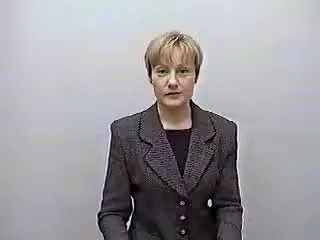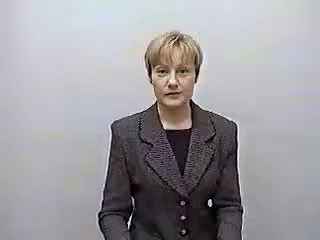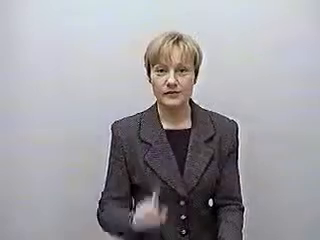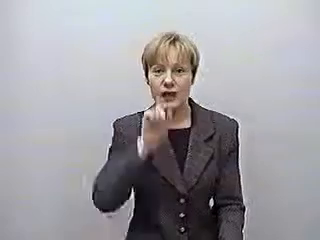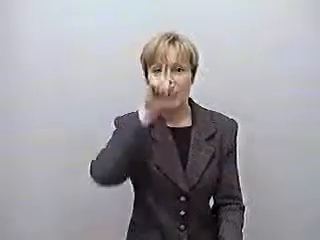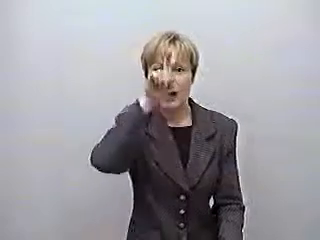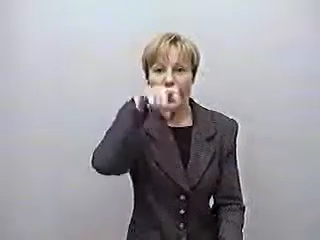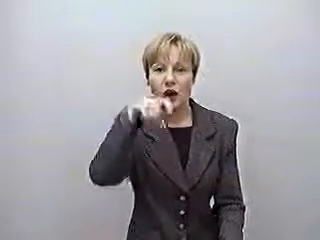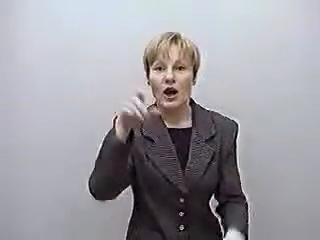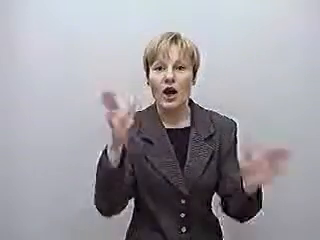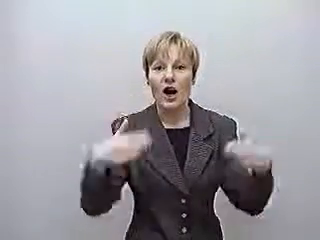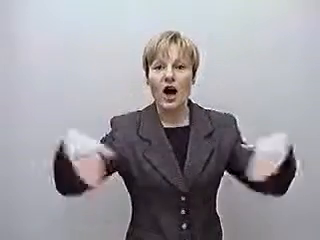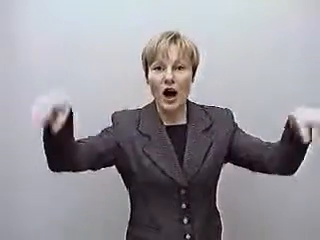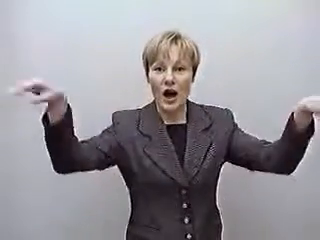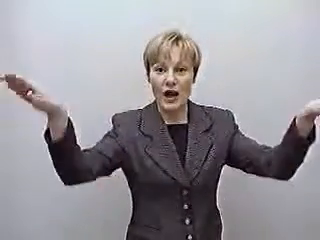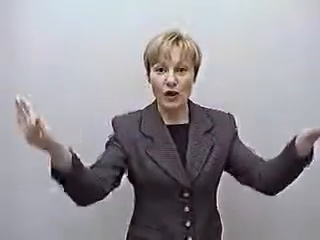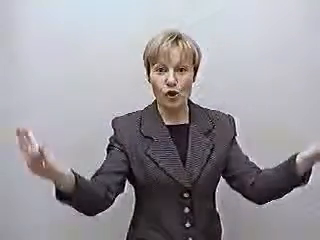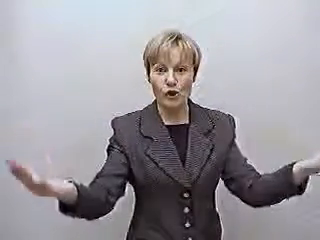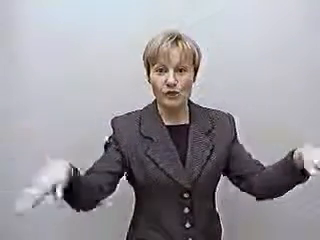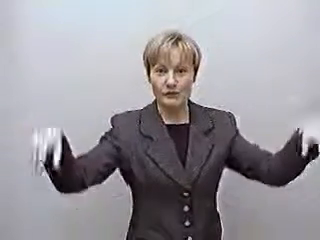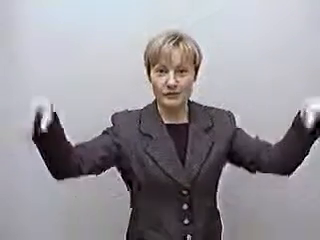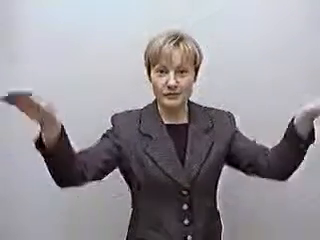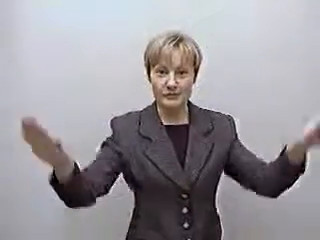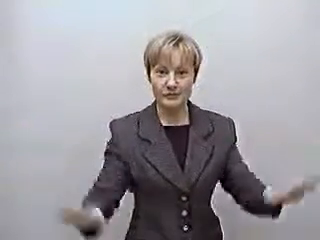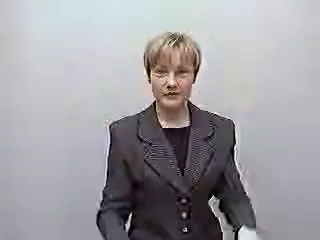орёл